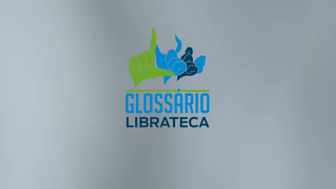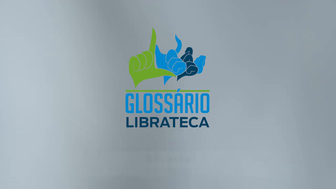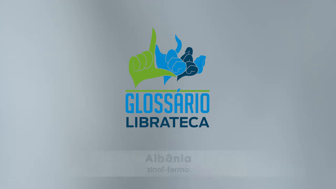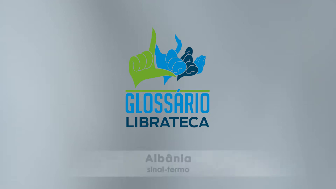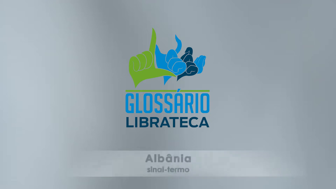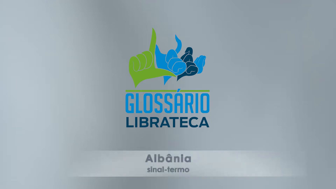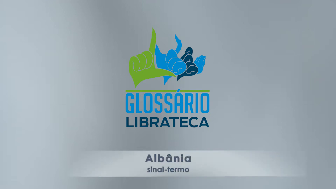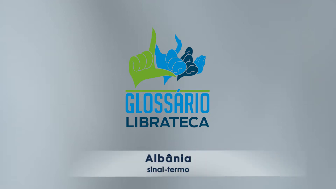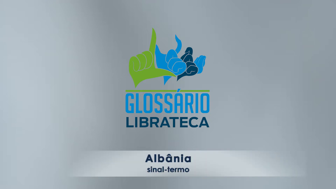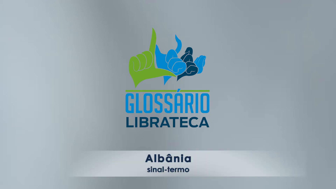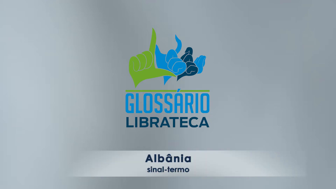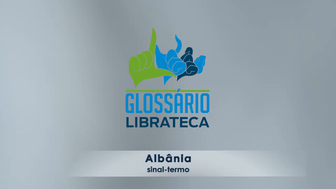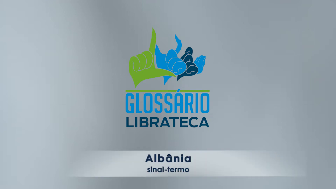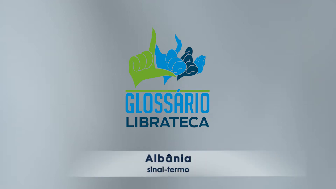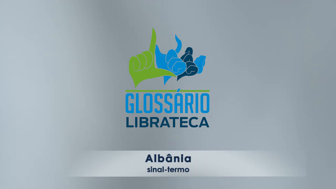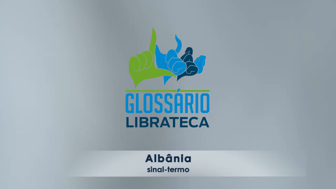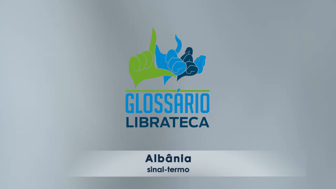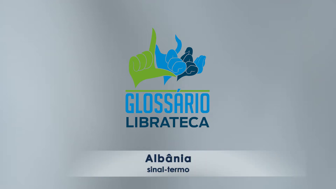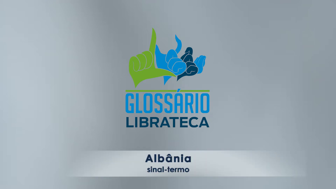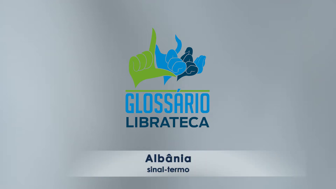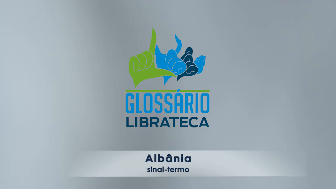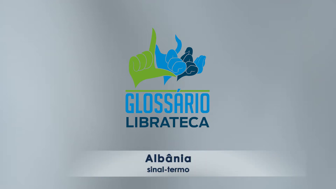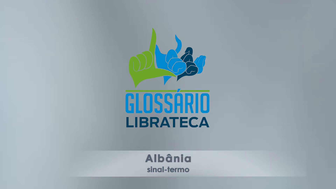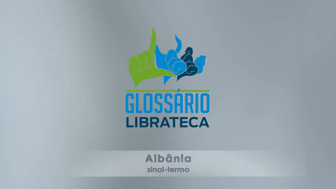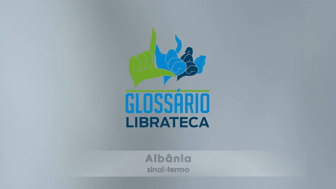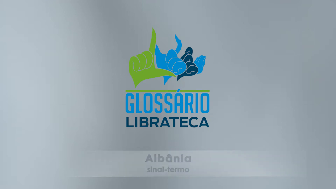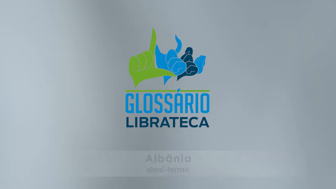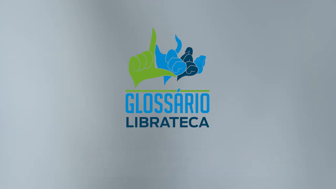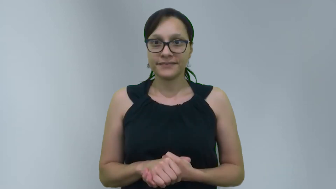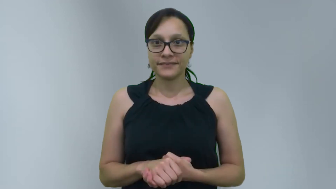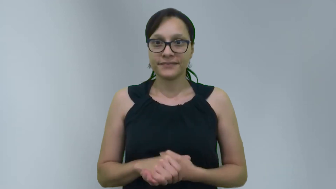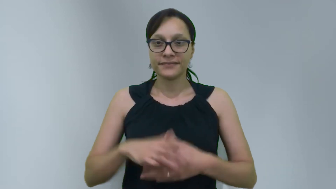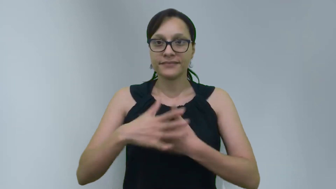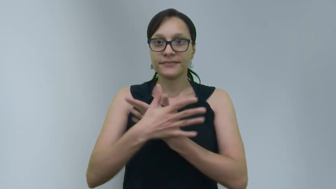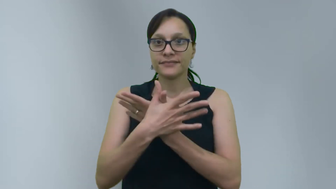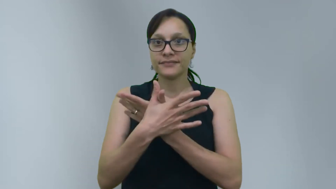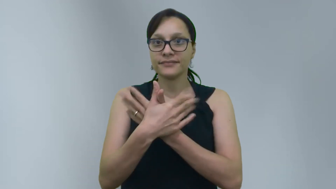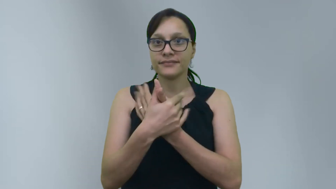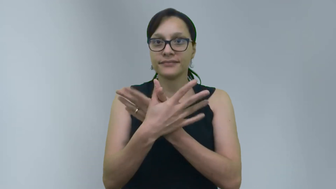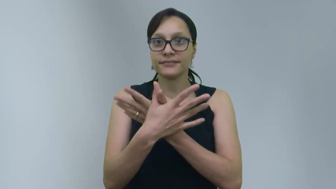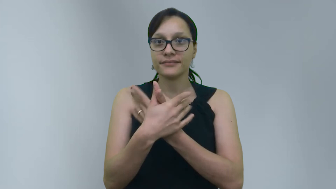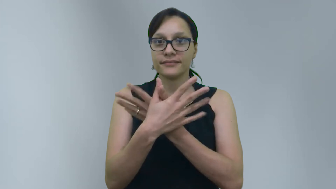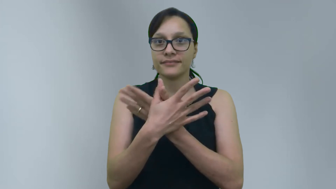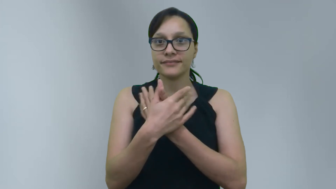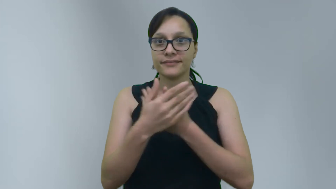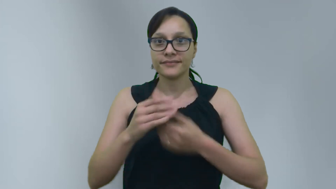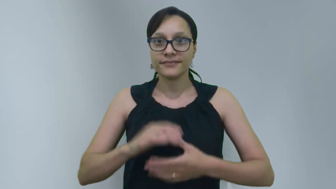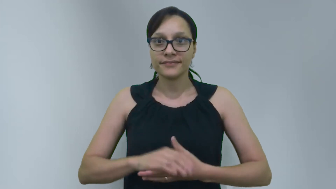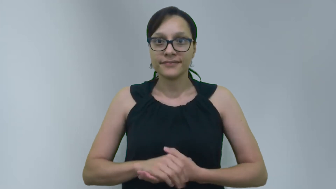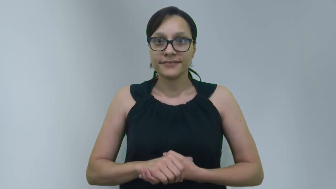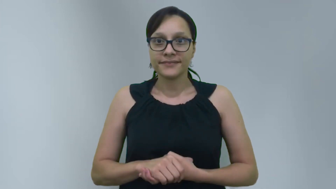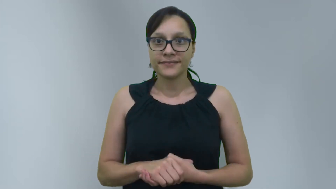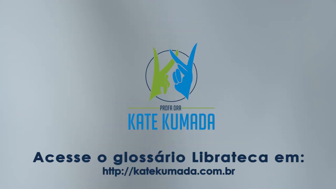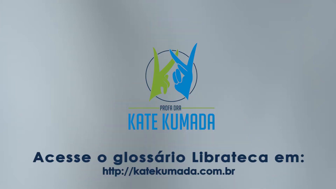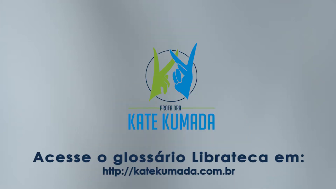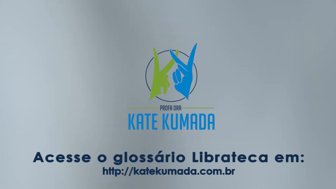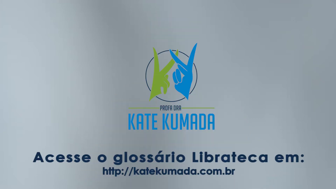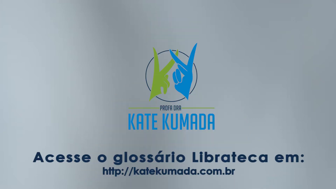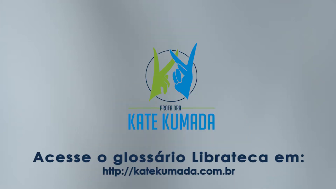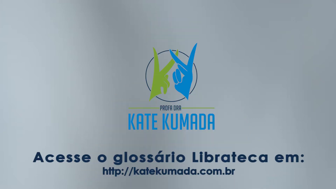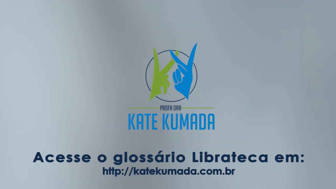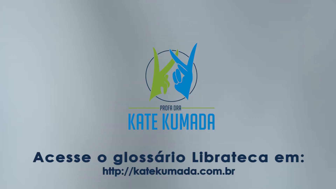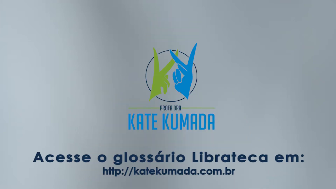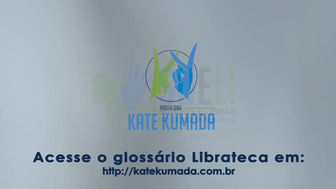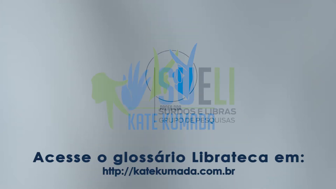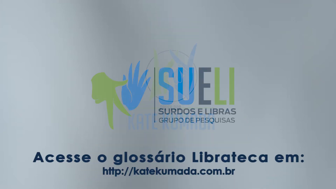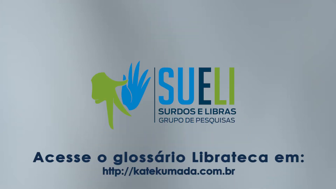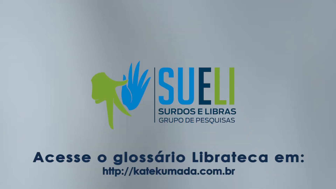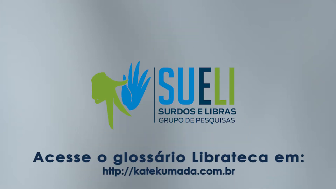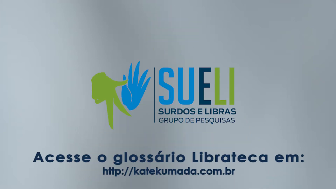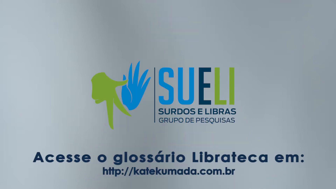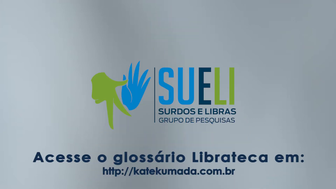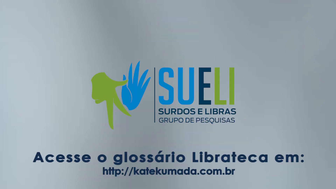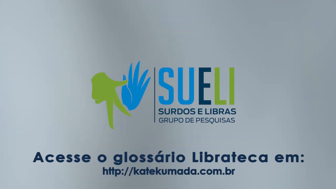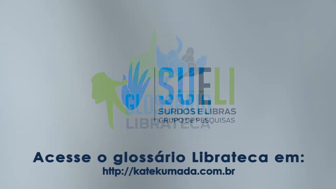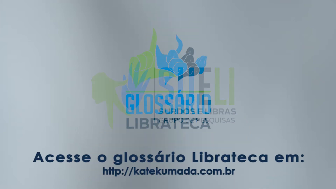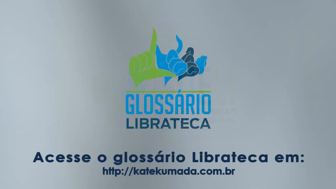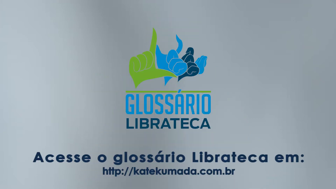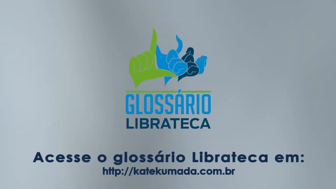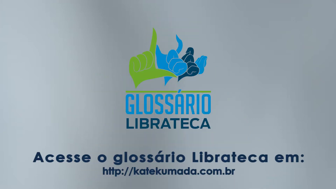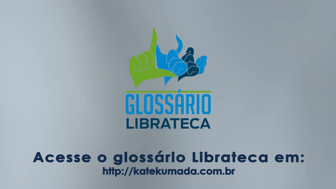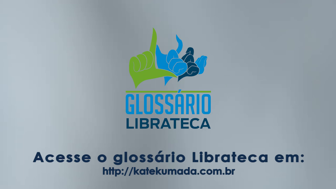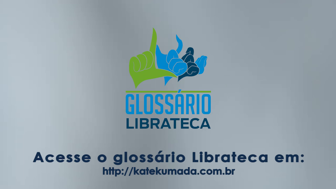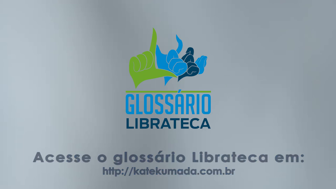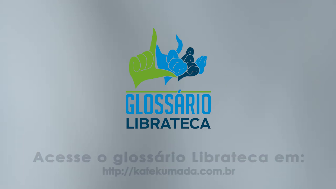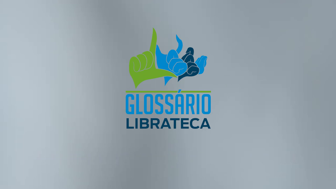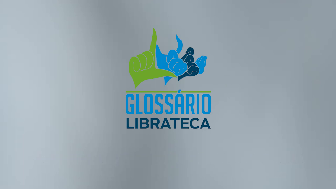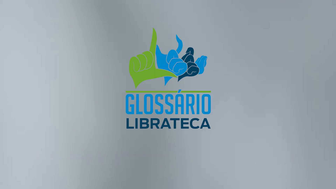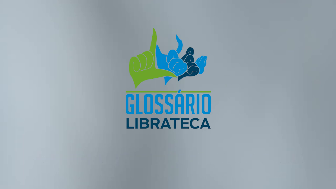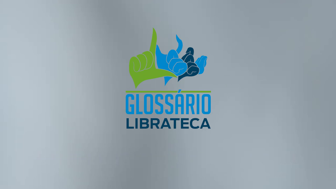Albânia